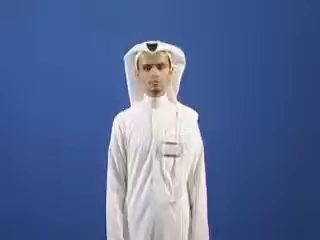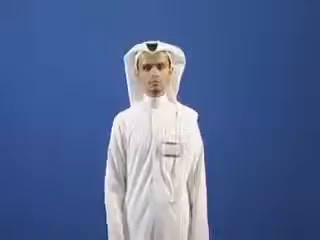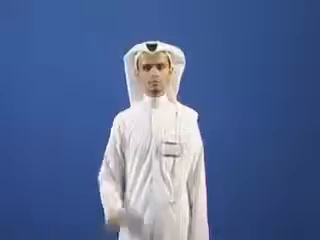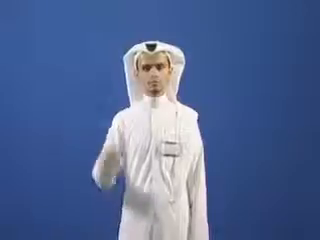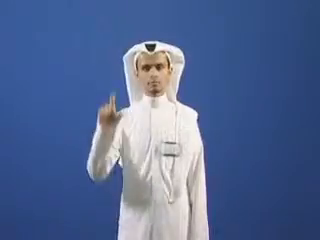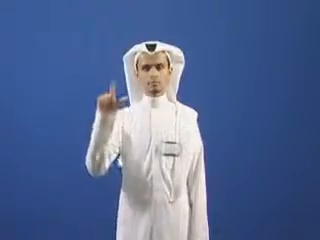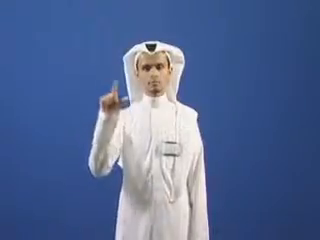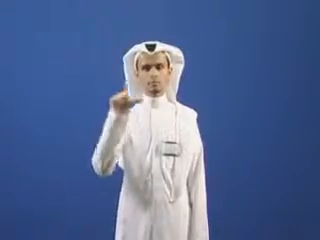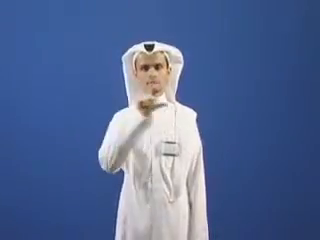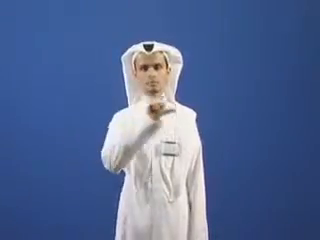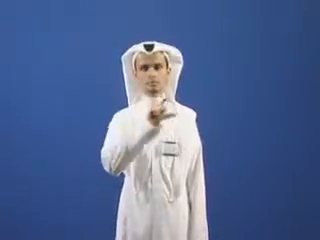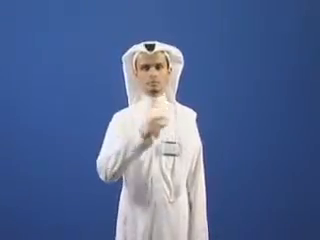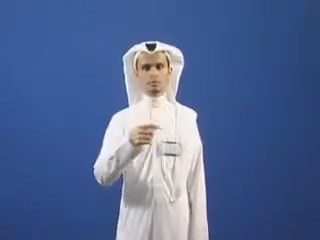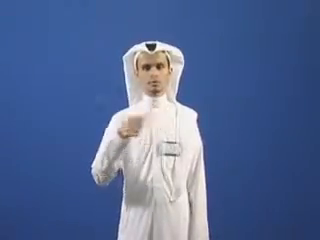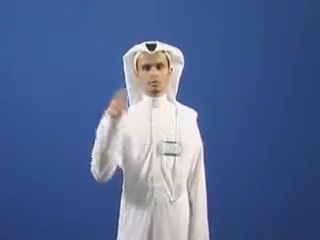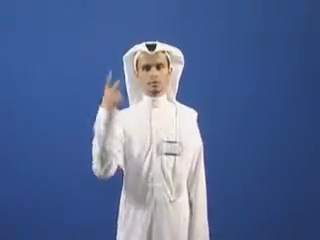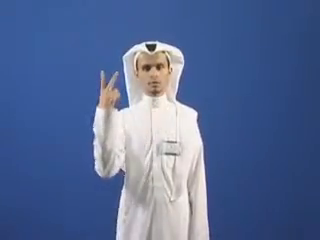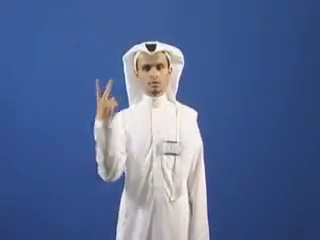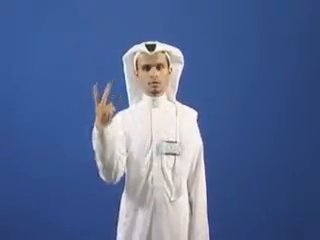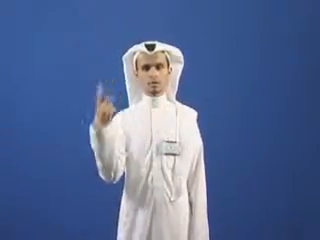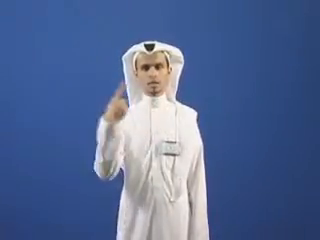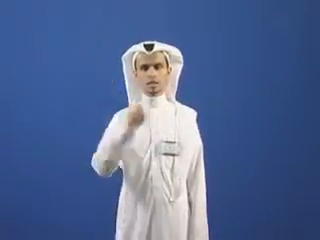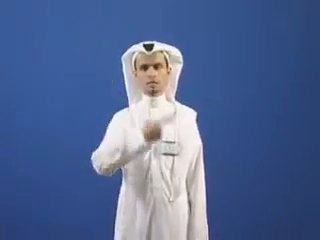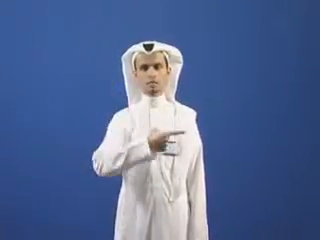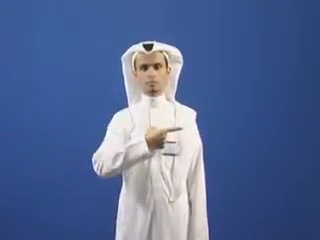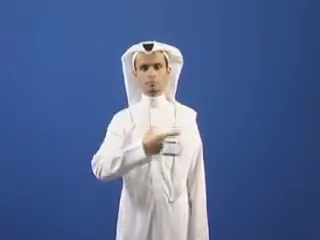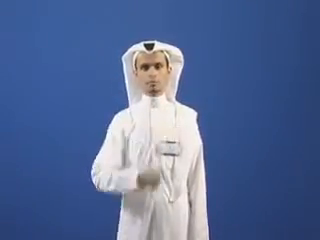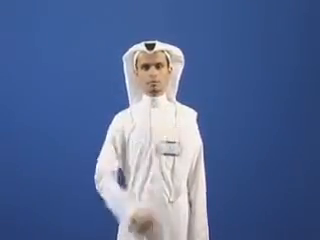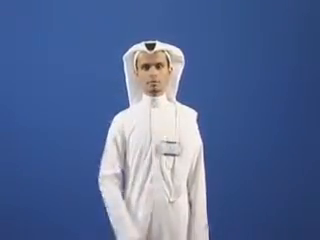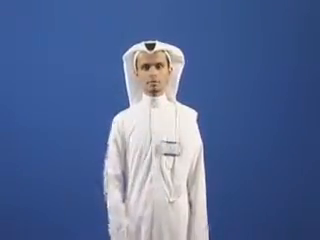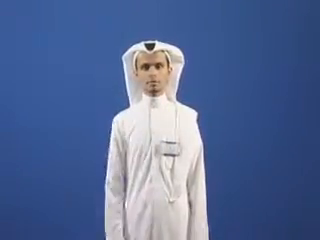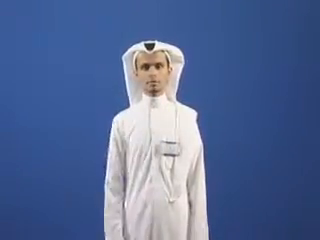ديسمبر